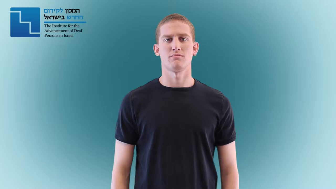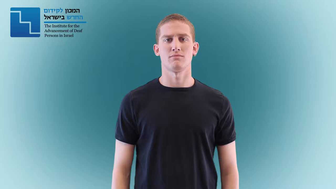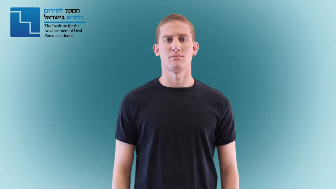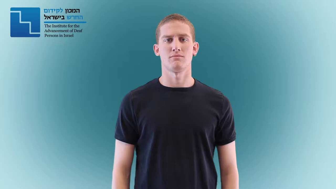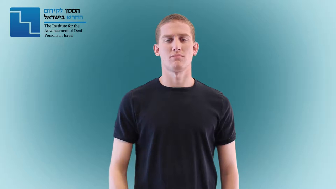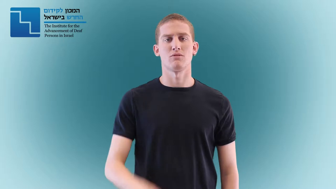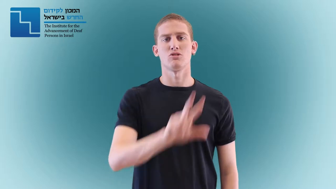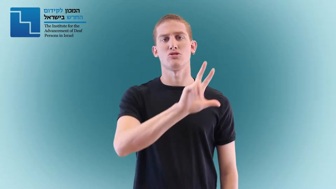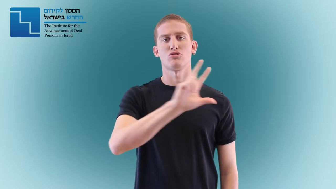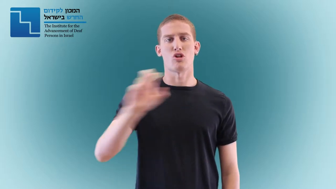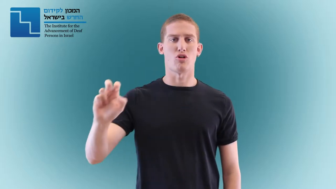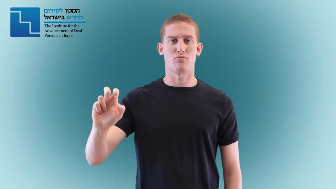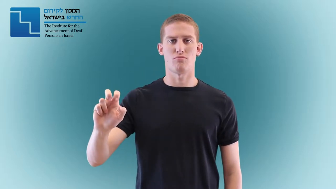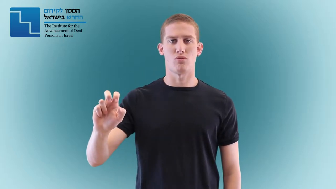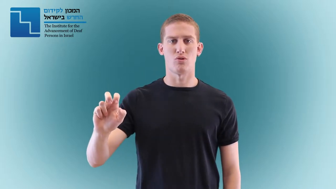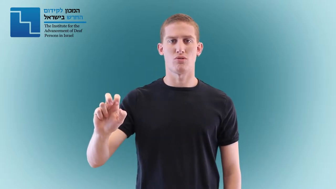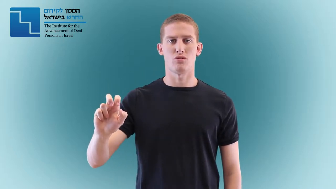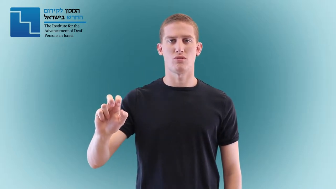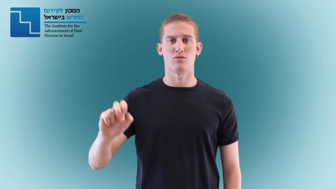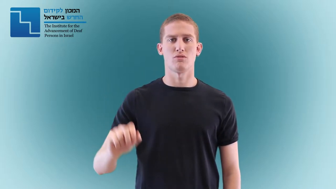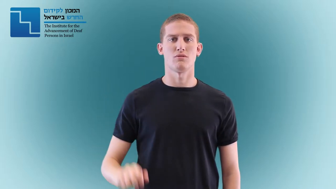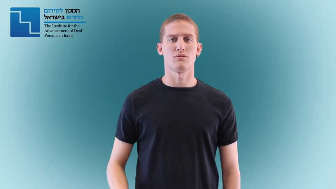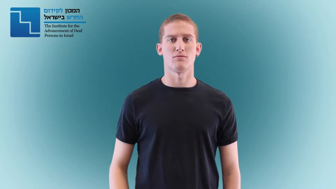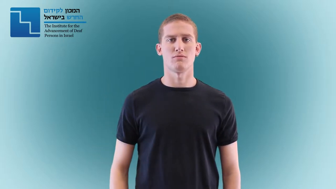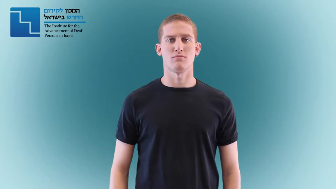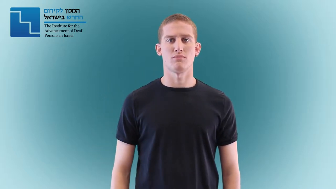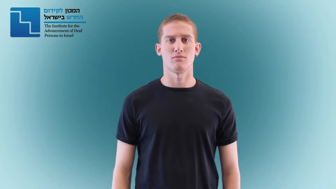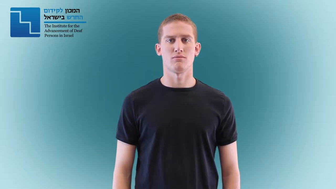שלוש מאות